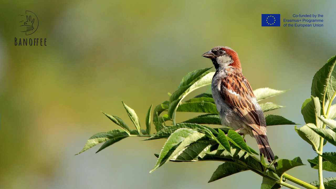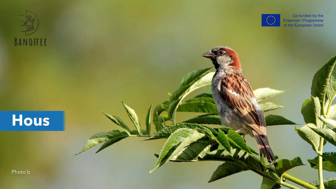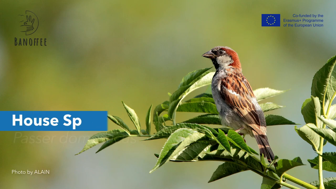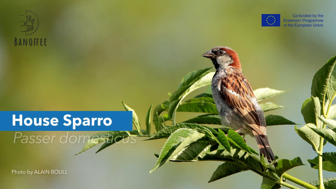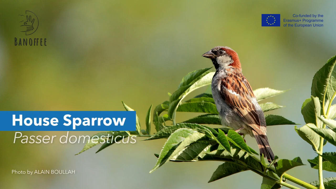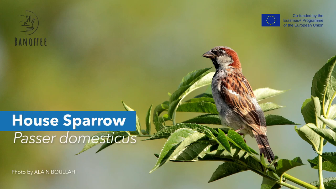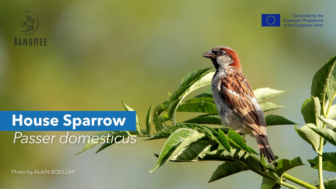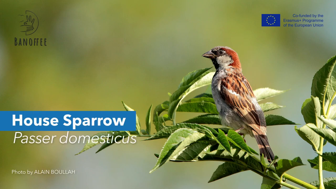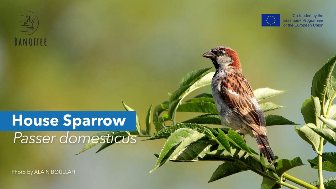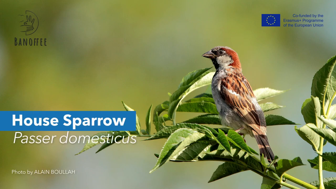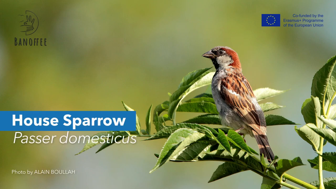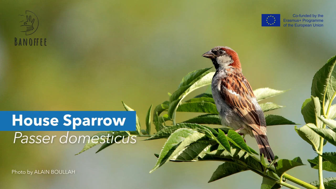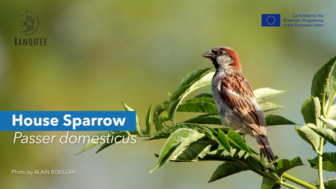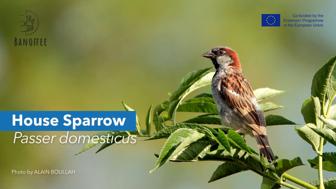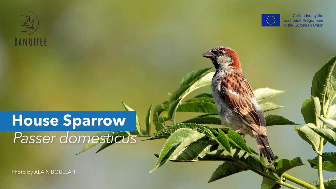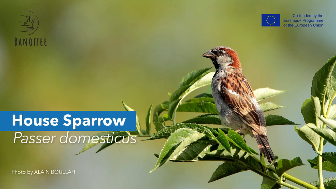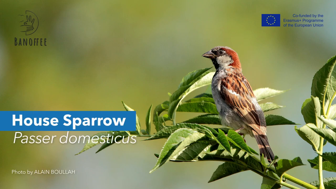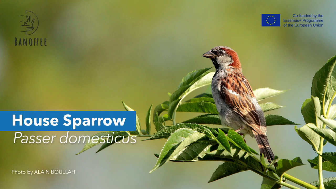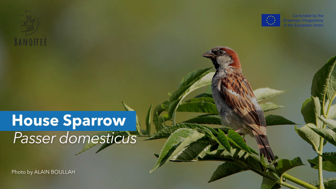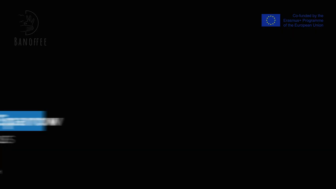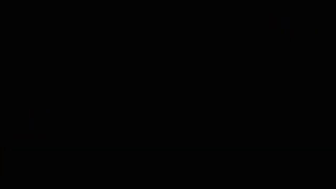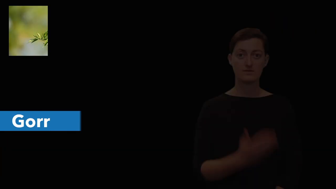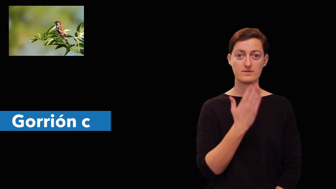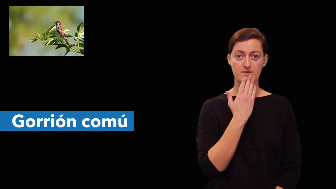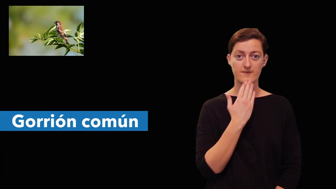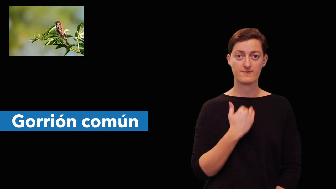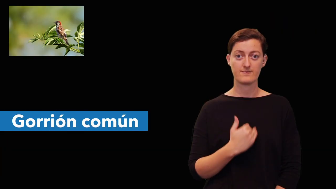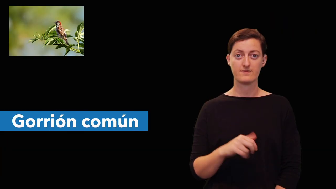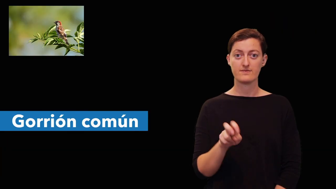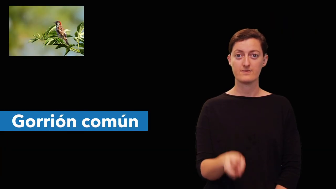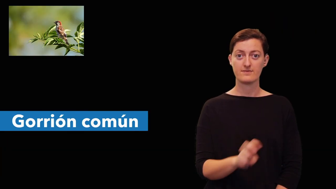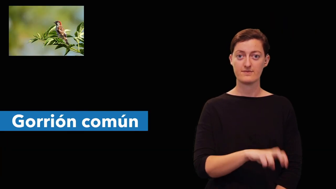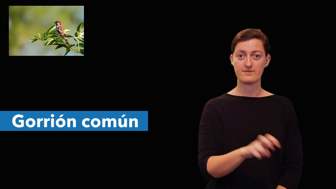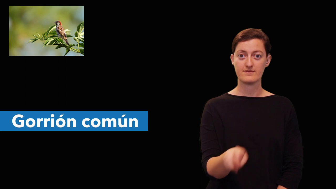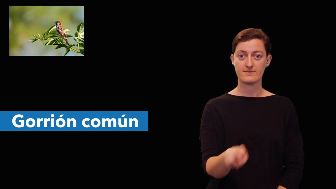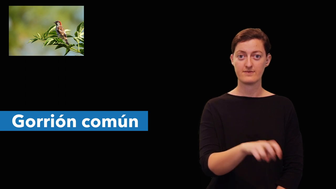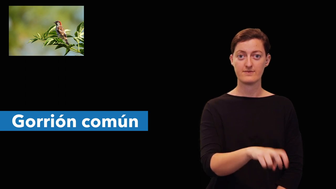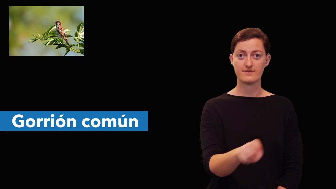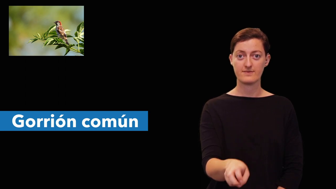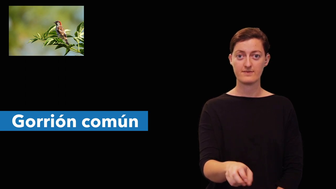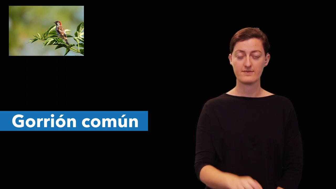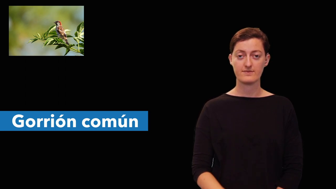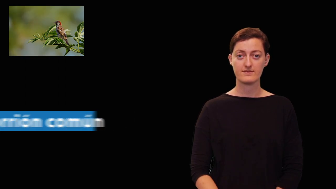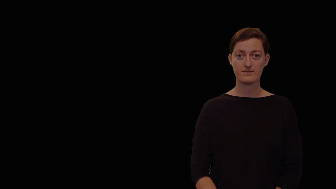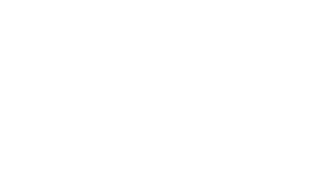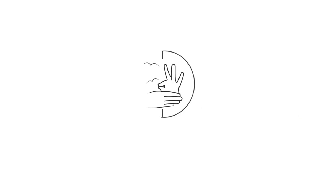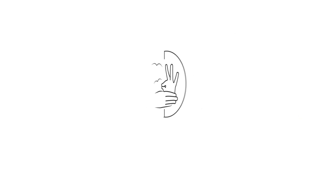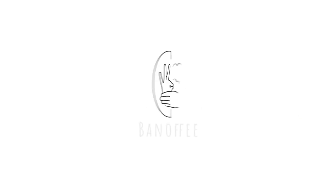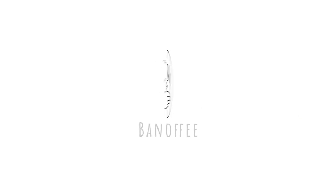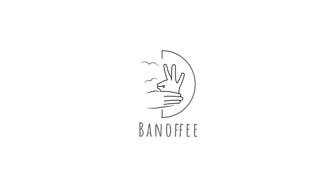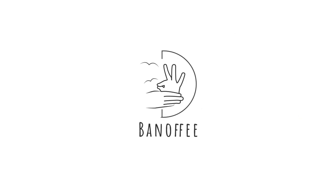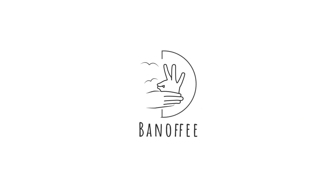Gorrión común